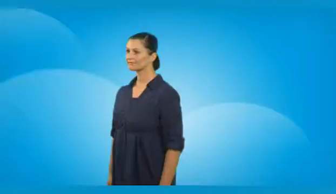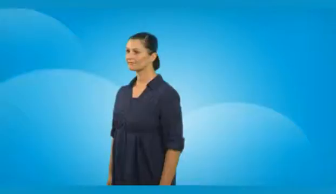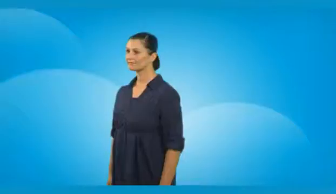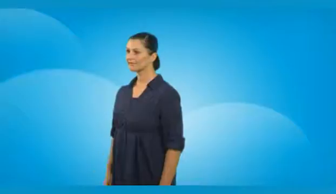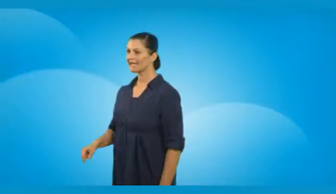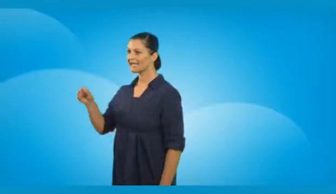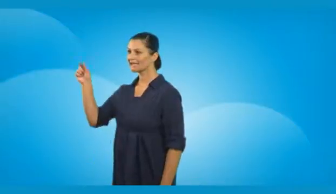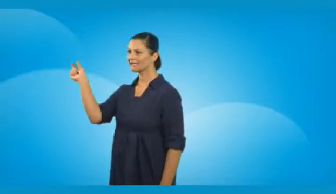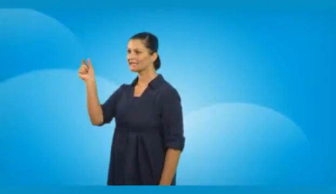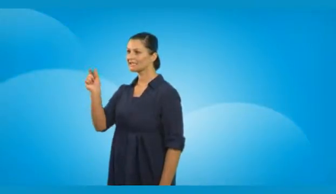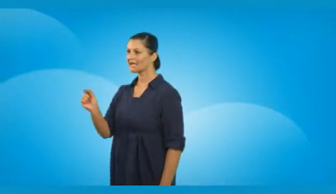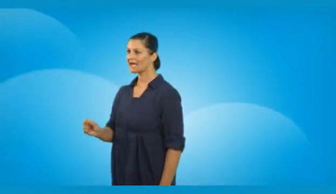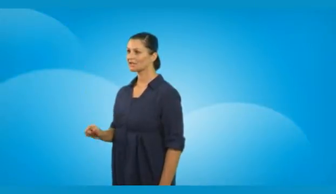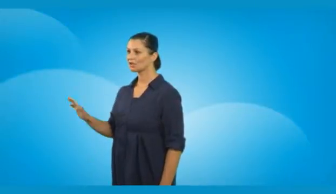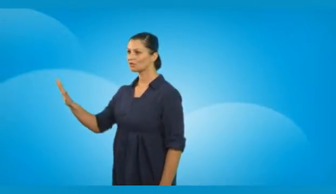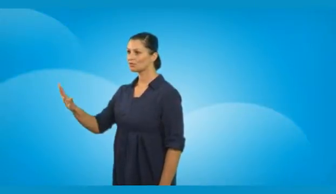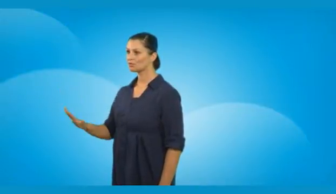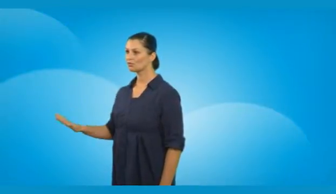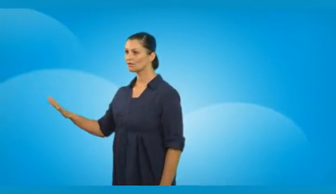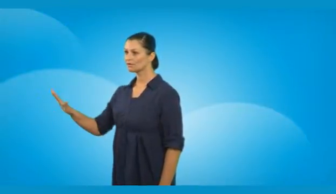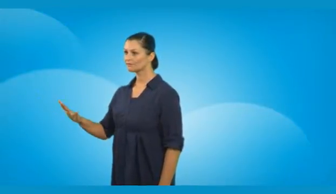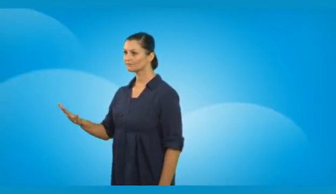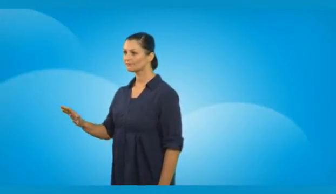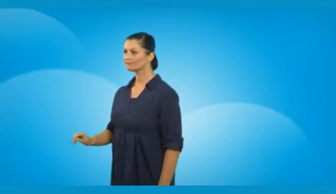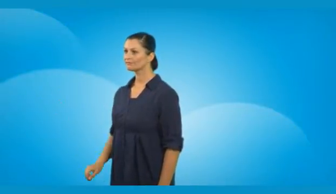Tiszántúl